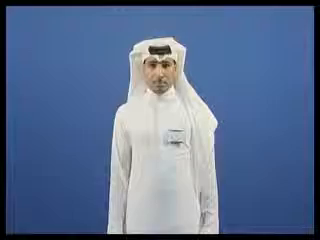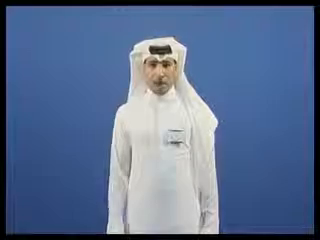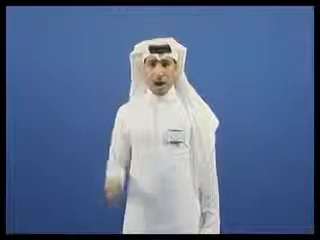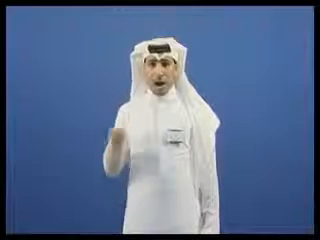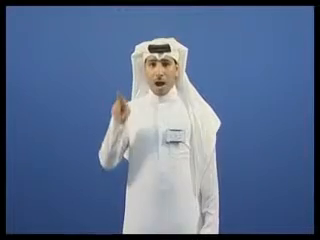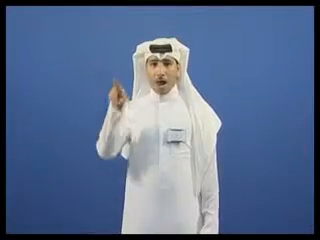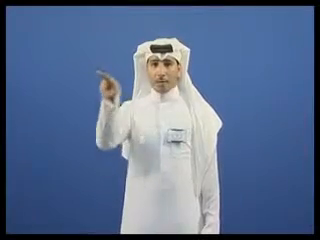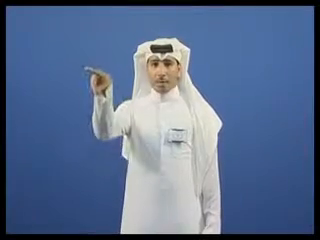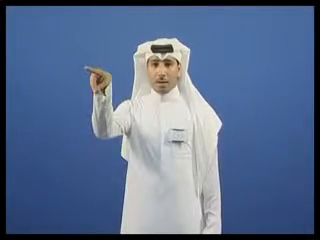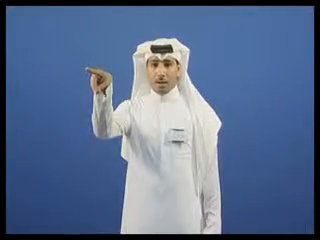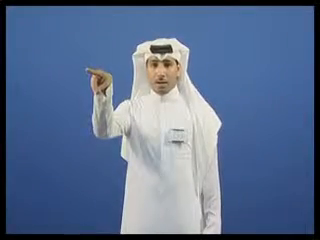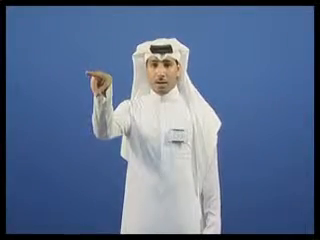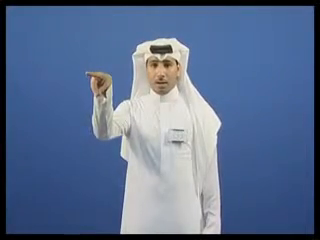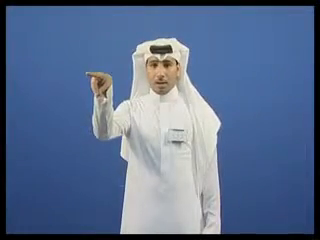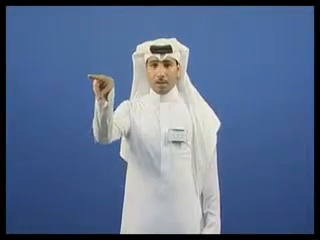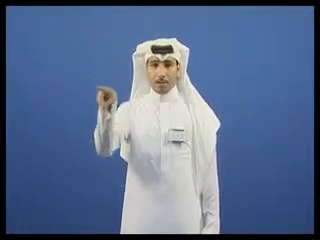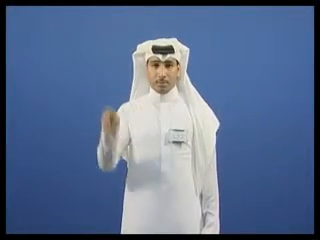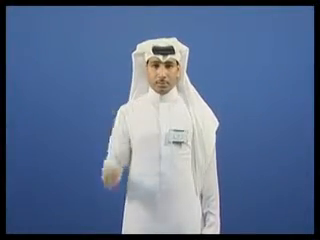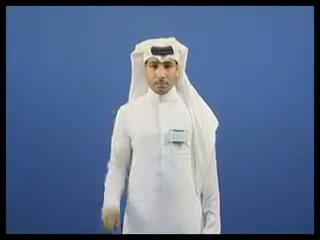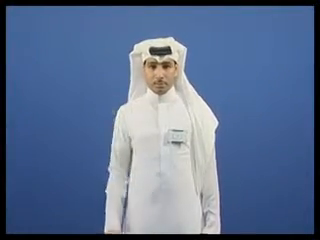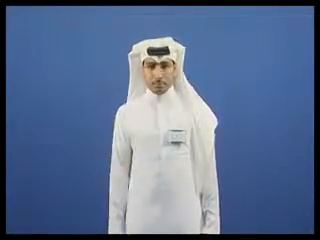هذا